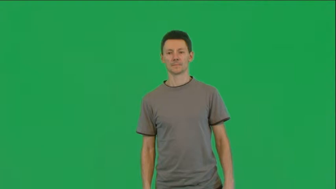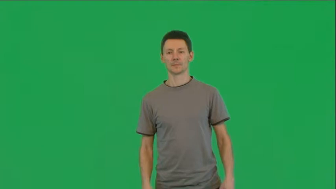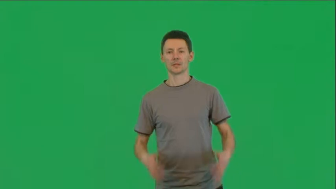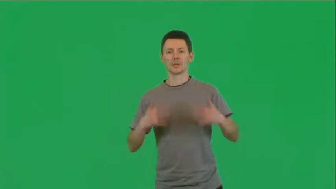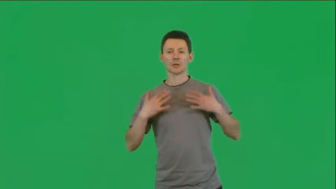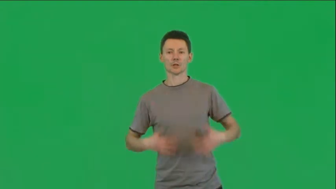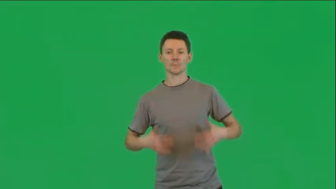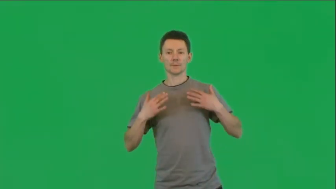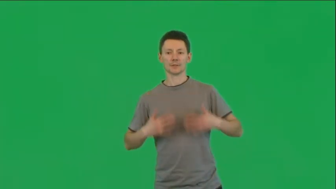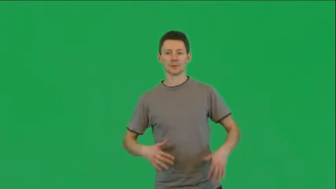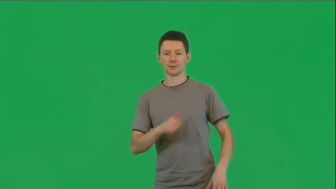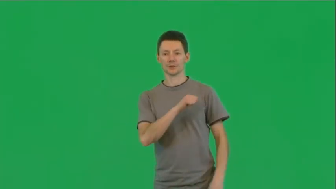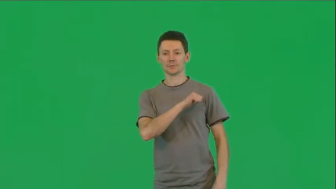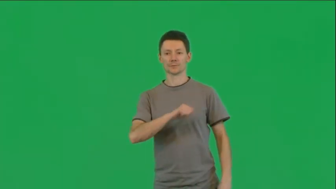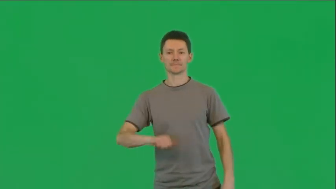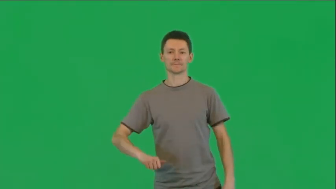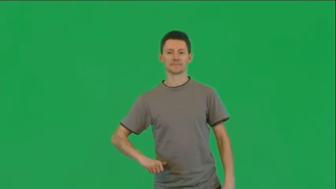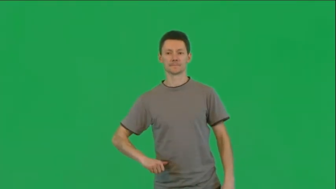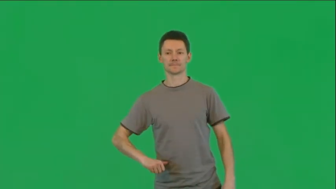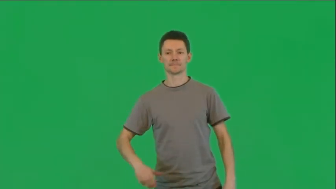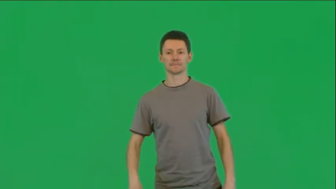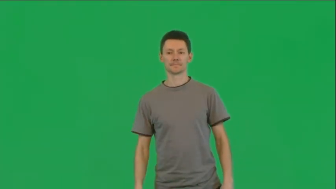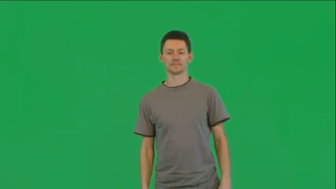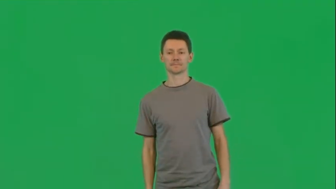kąpać się